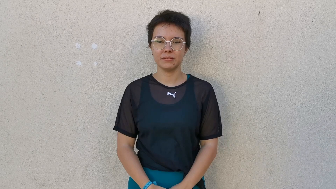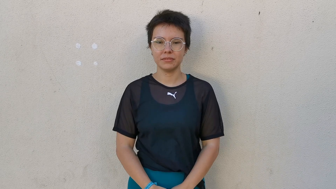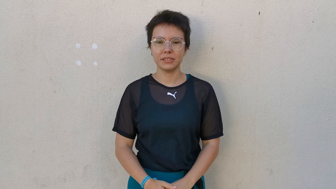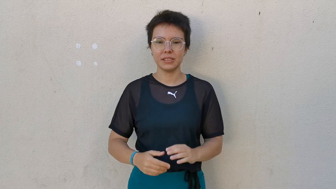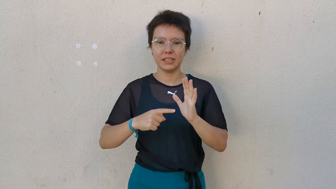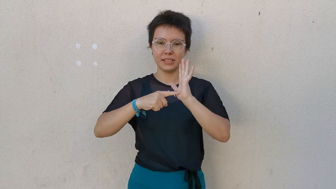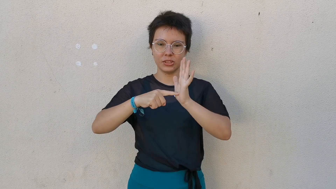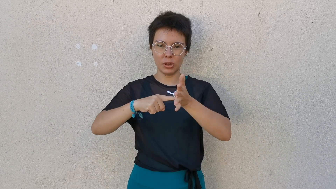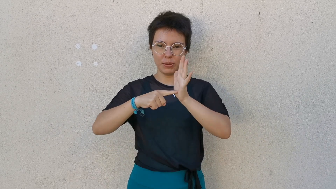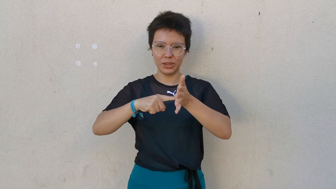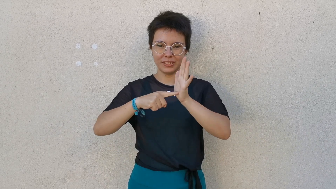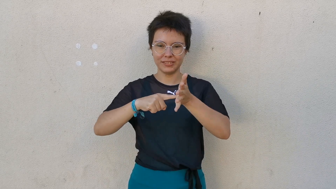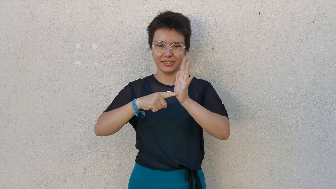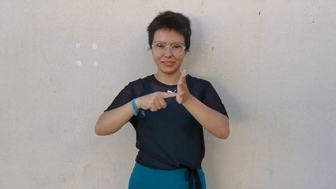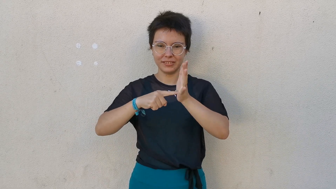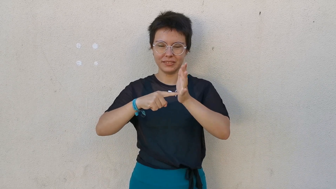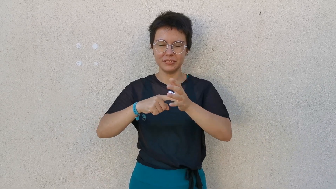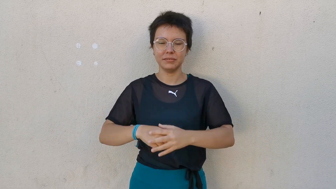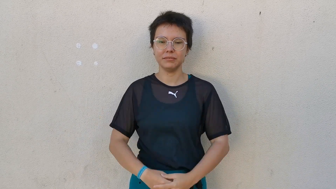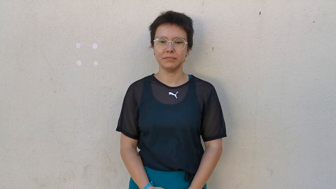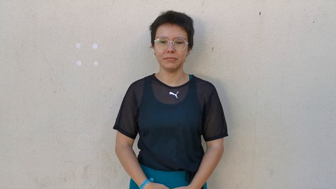Castiglia La Mancia